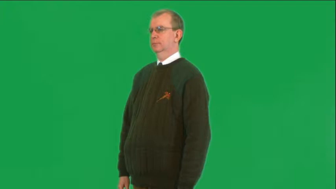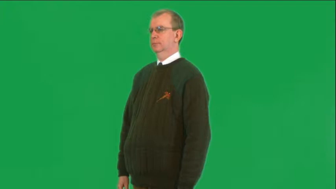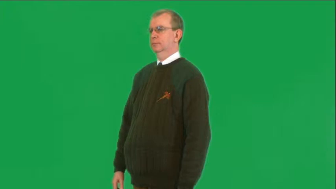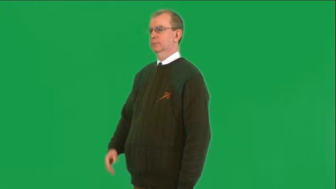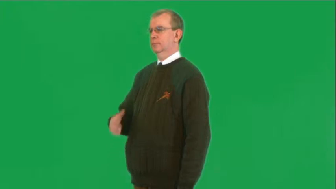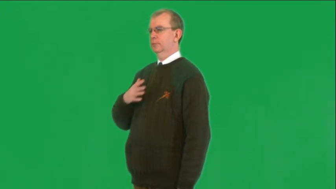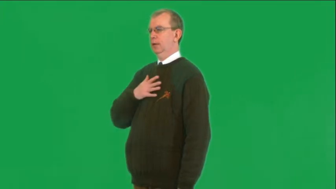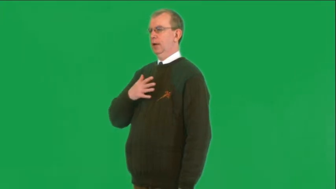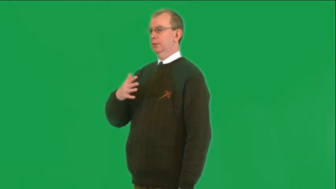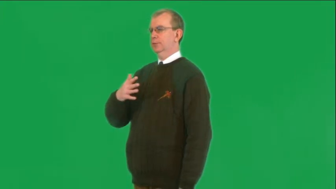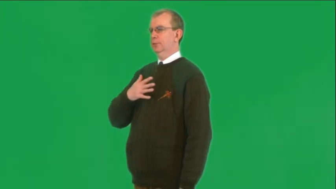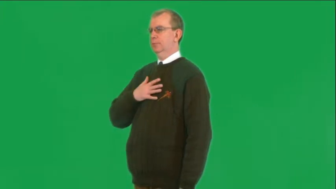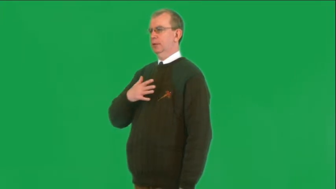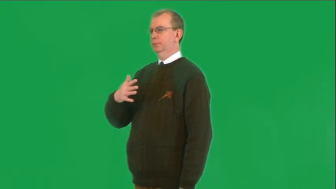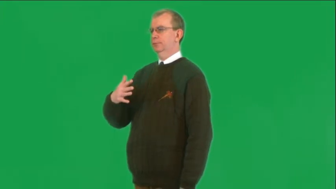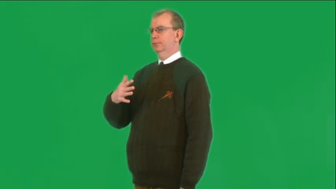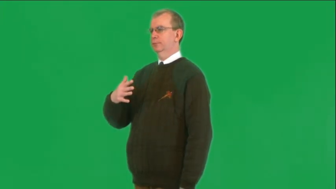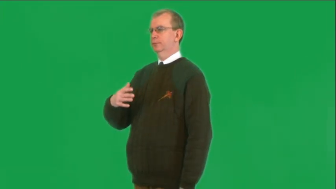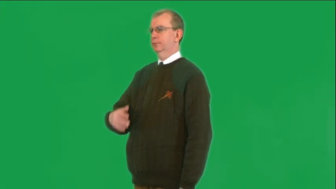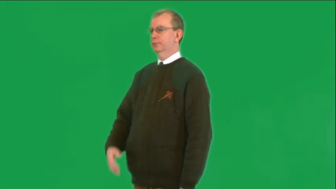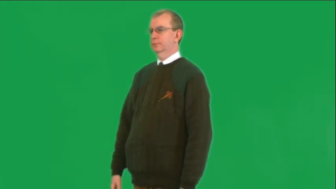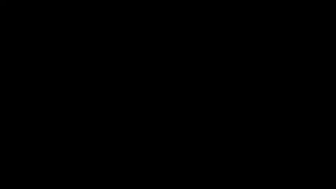astma